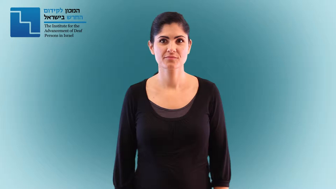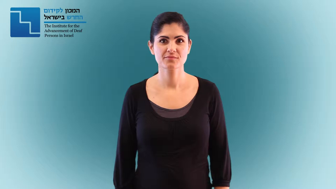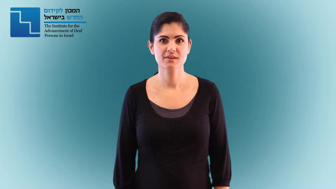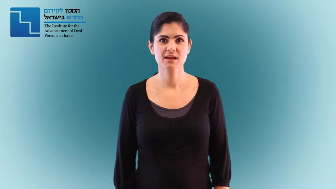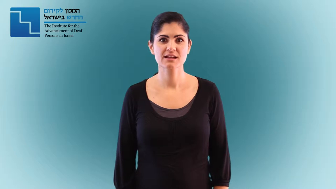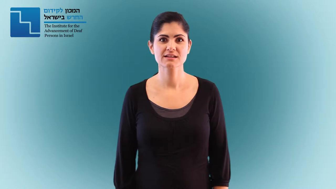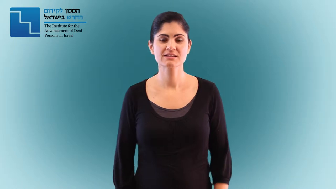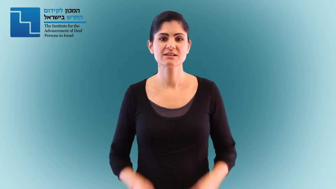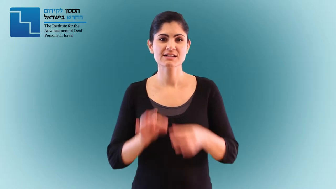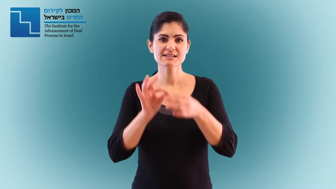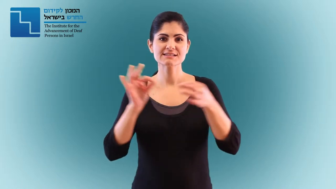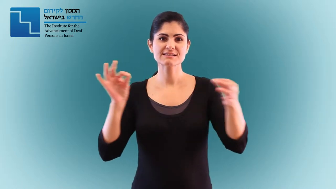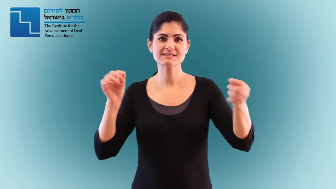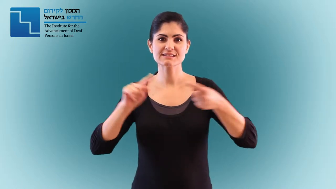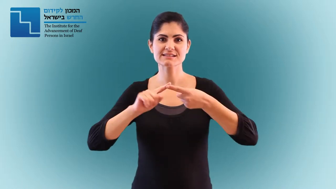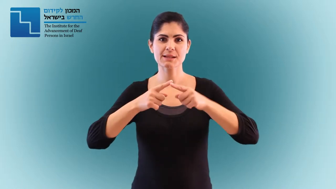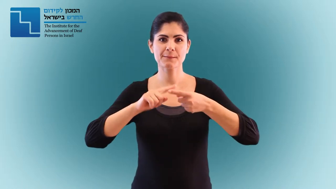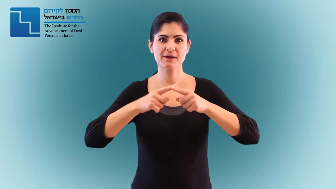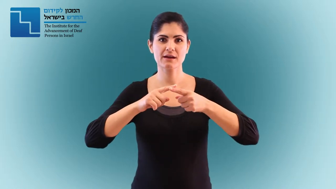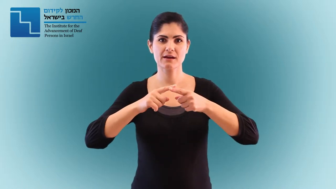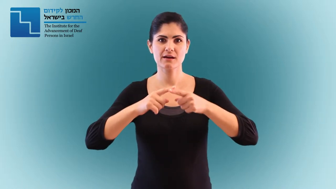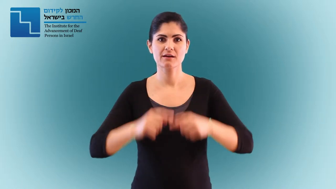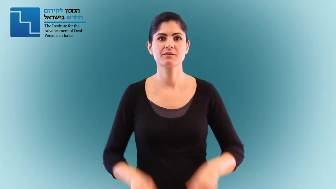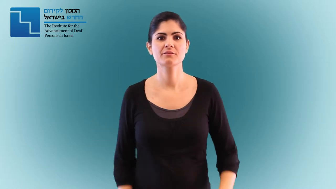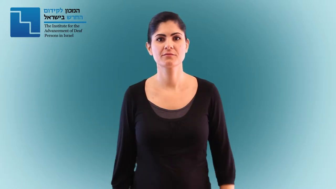צמר